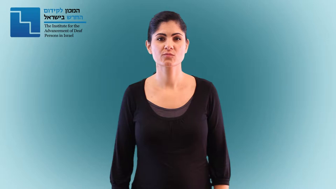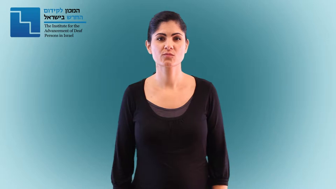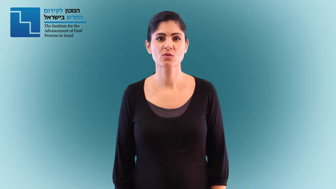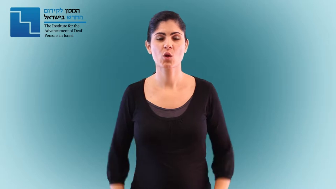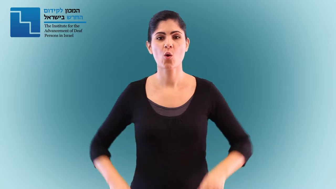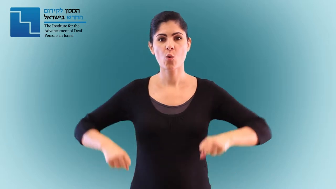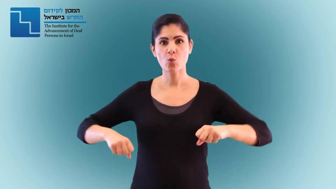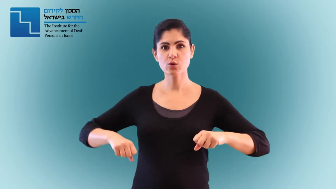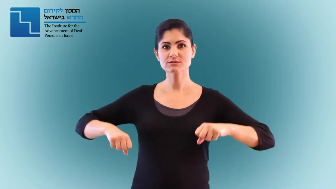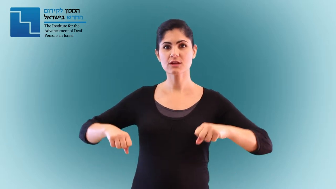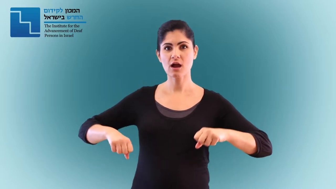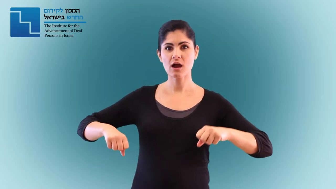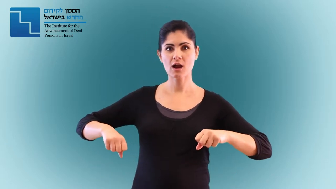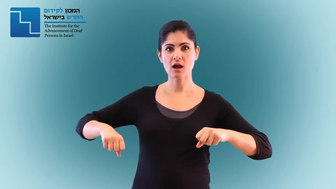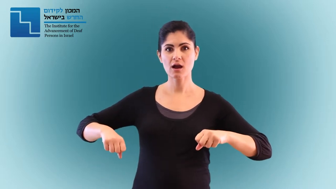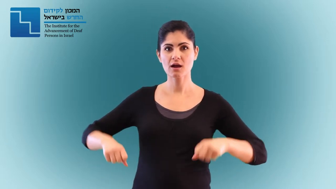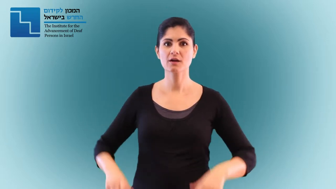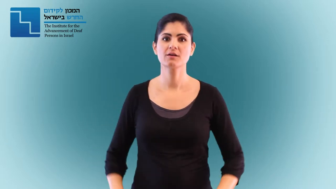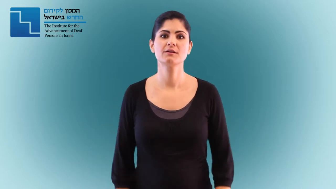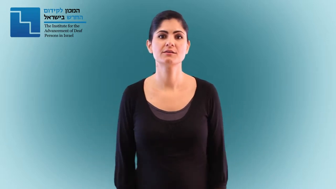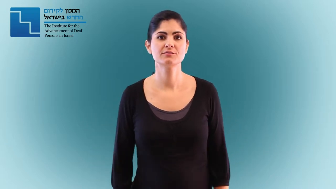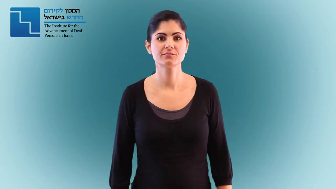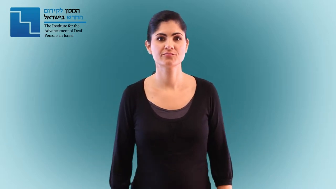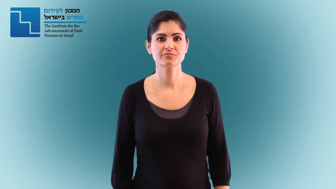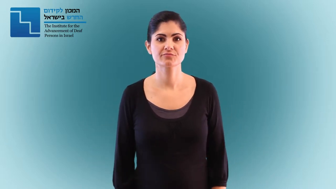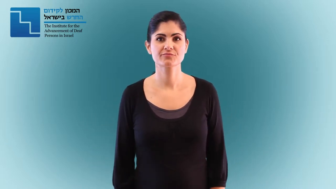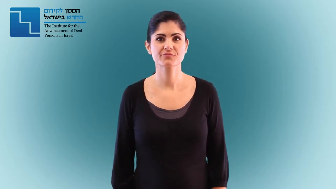כורסה